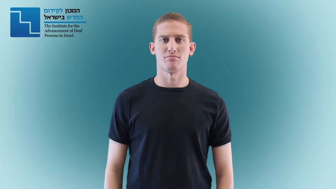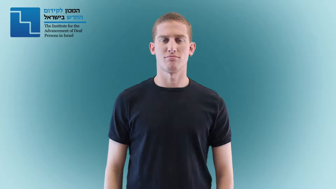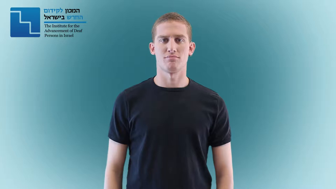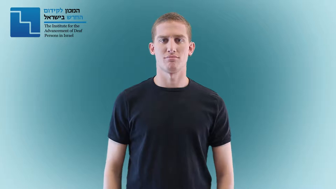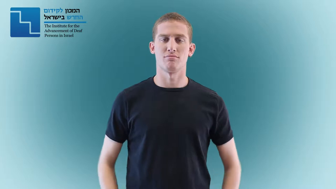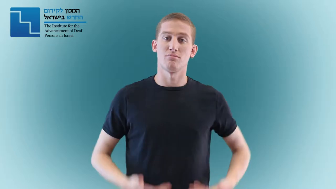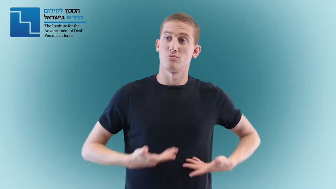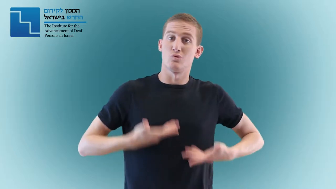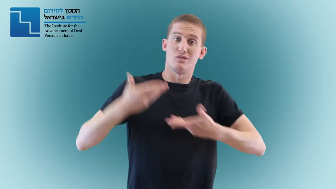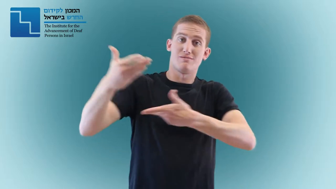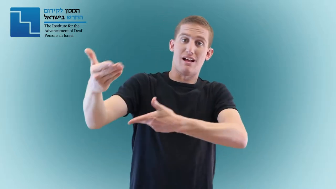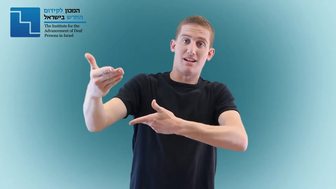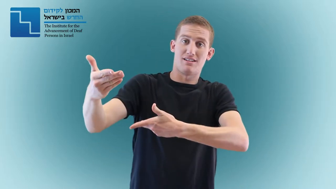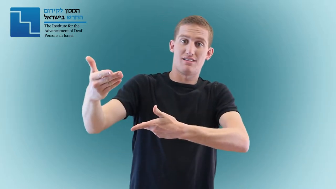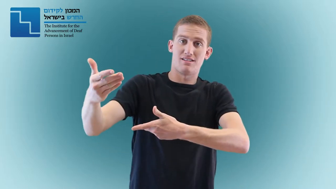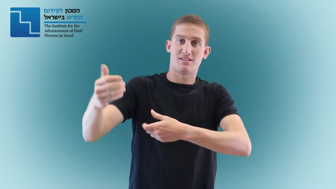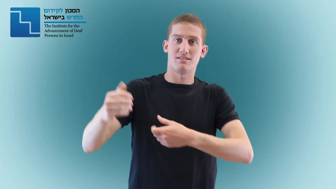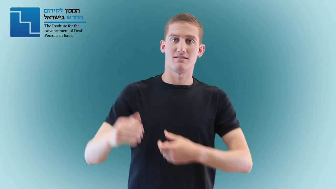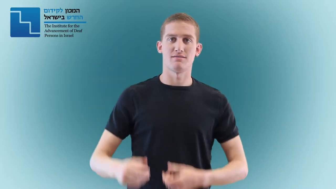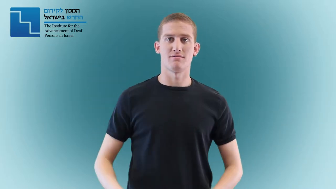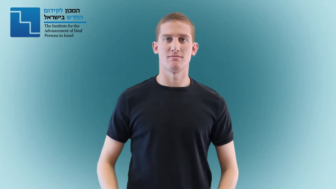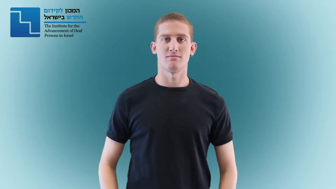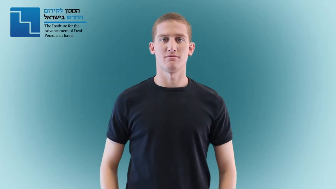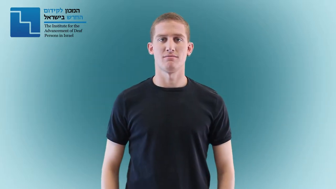מוזמן (הוצע לו לבוא)